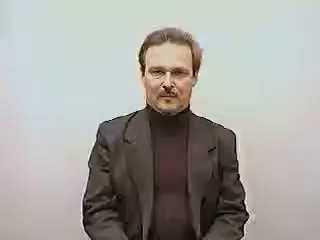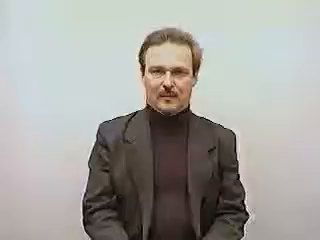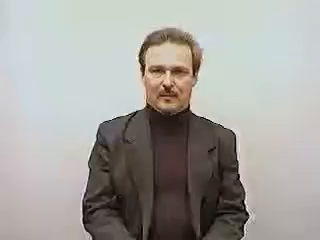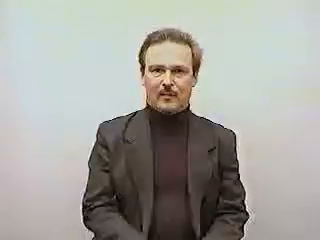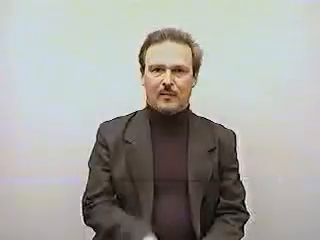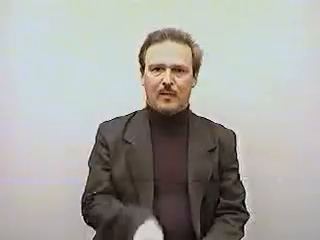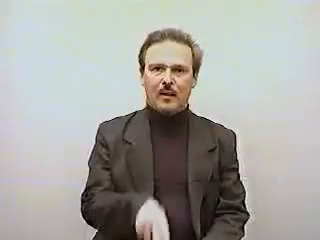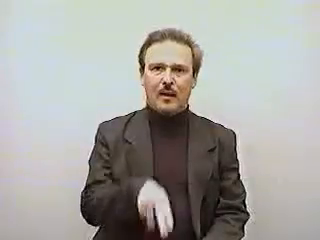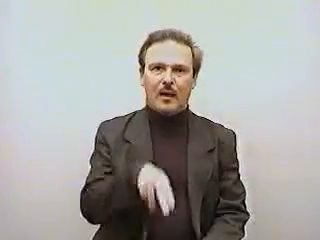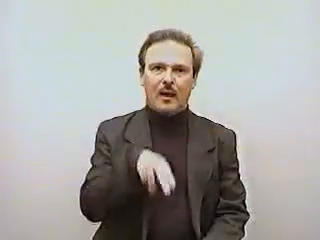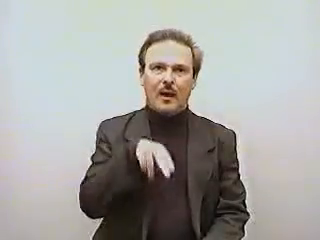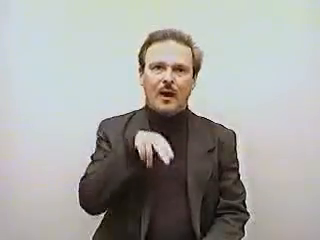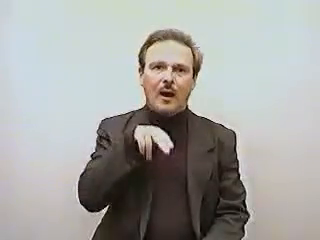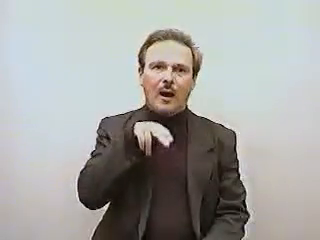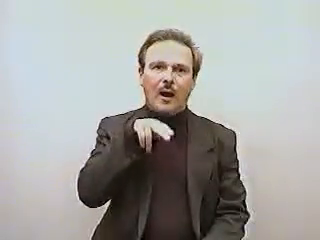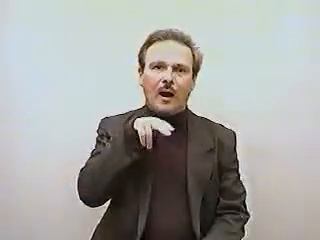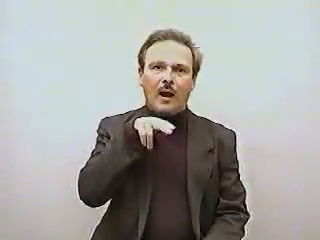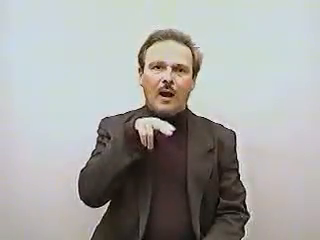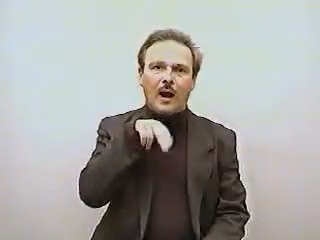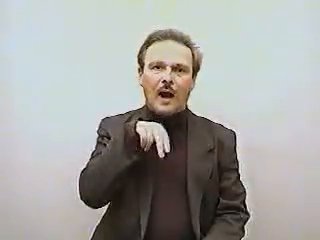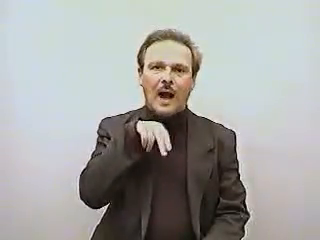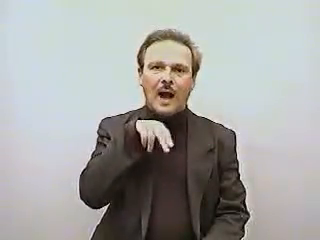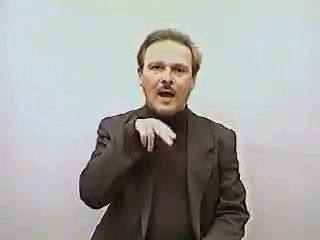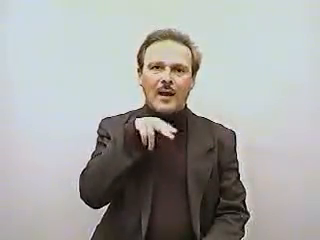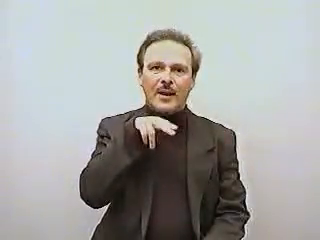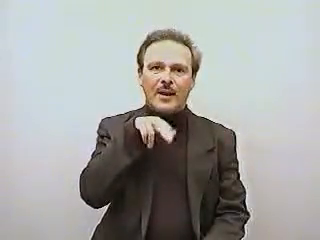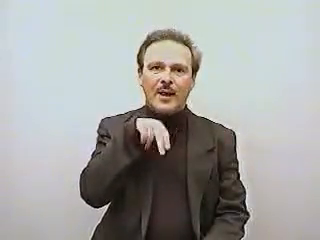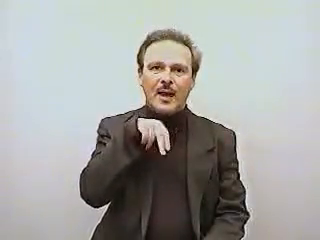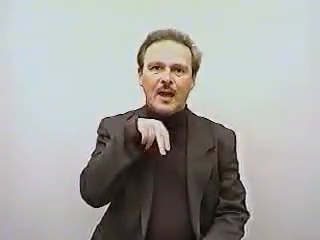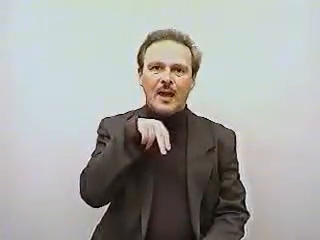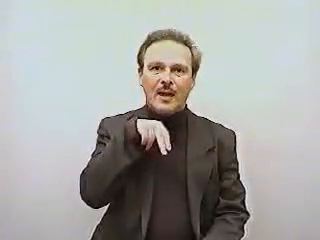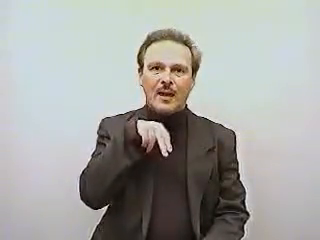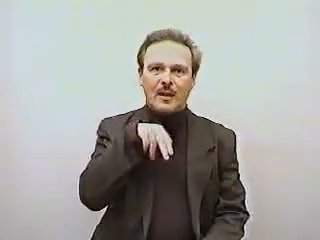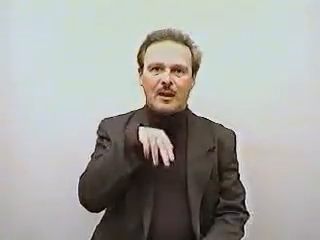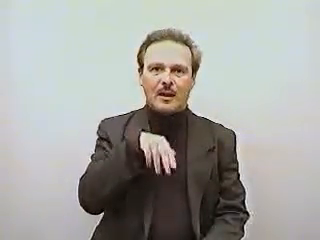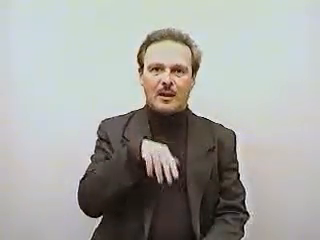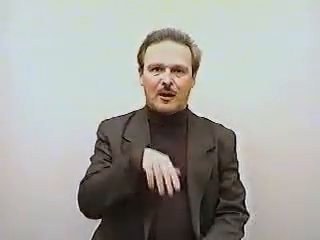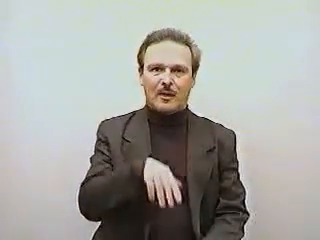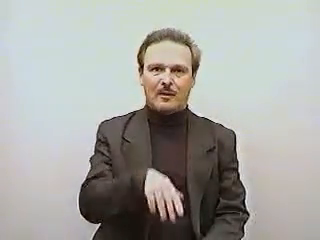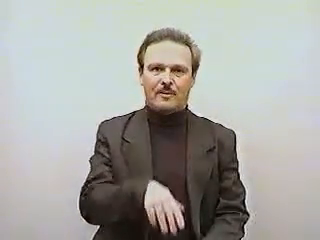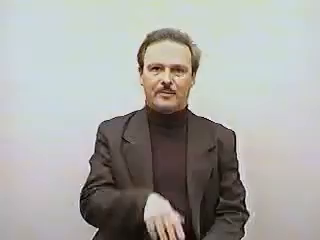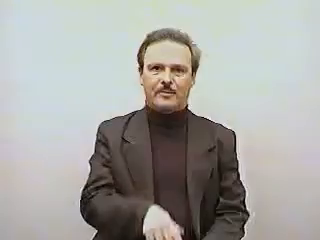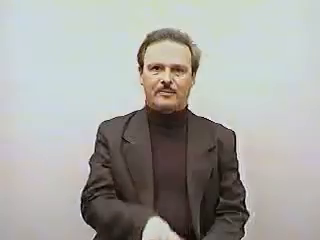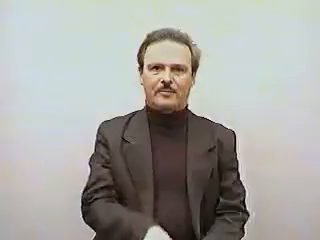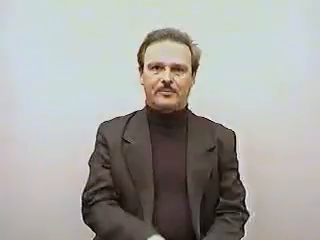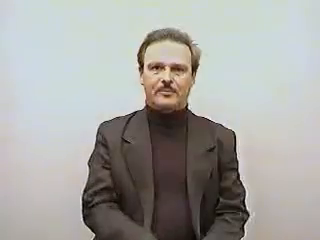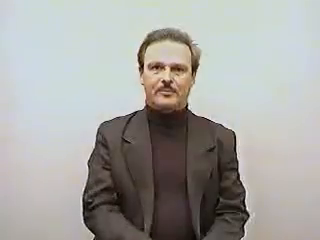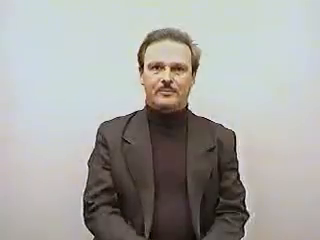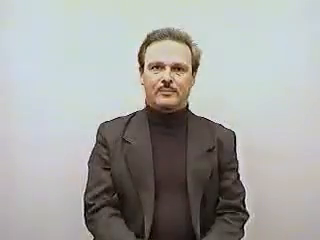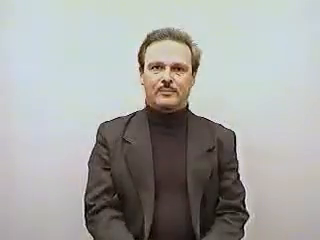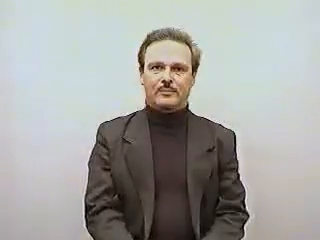корея